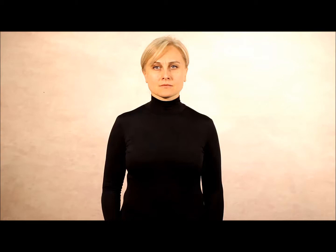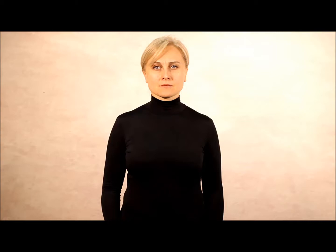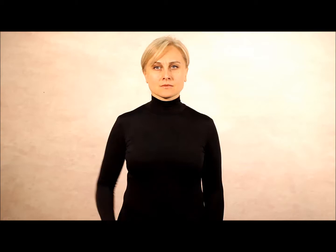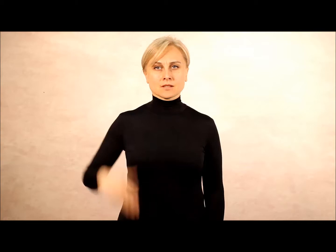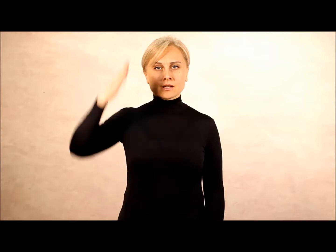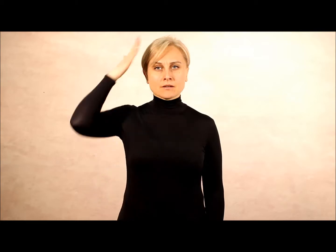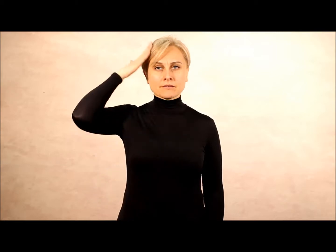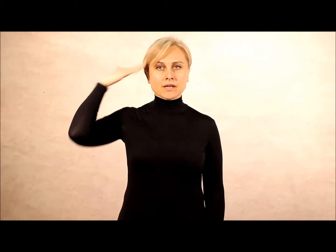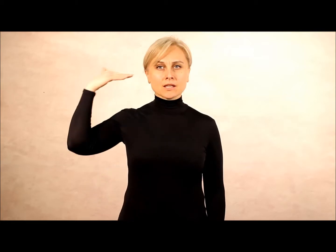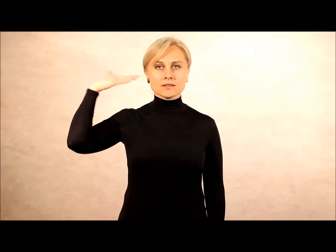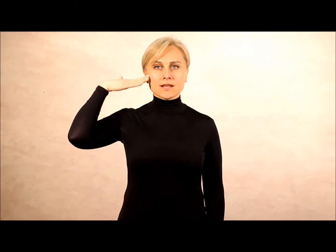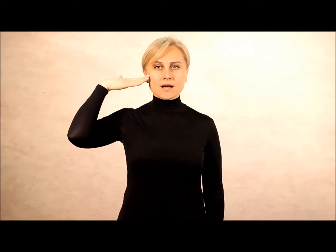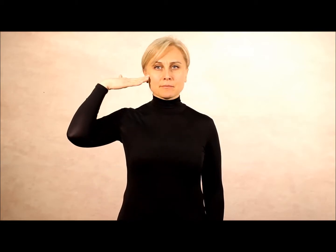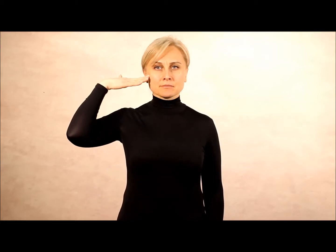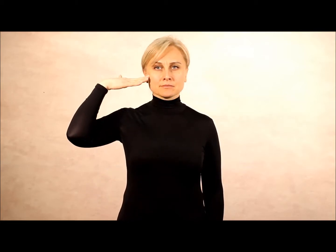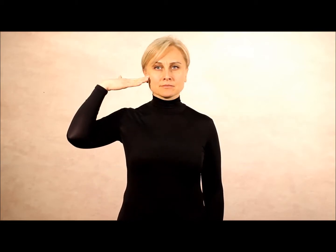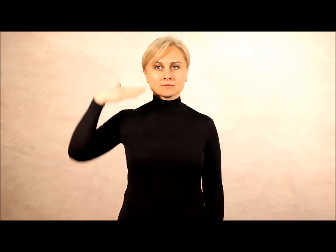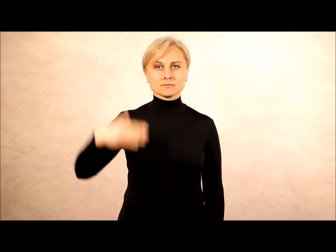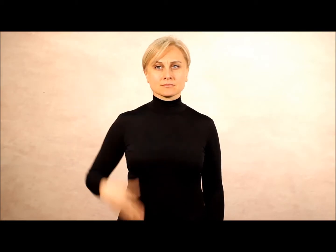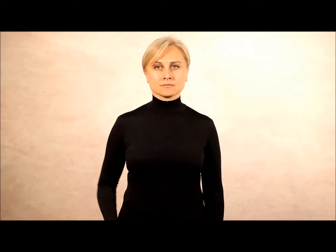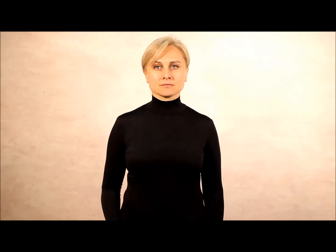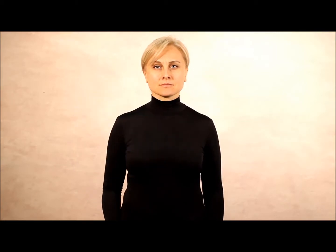Vietnam